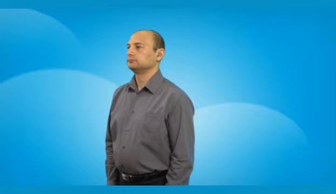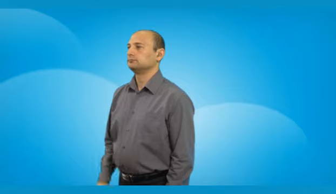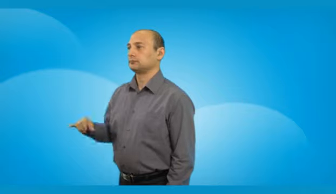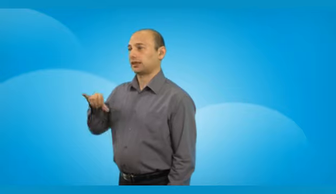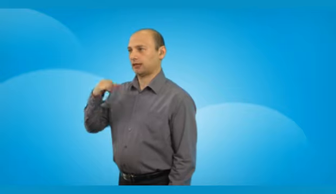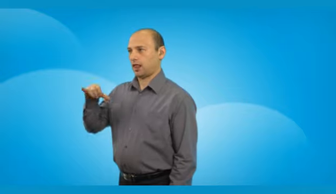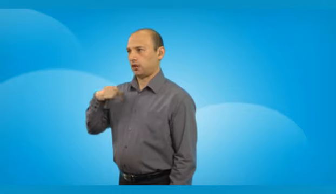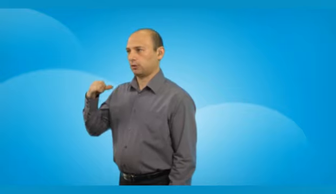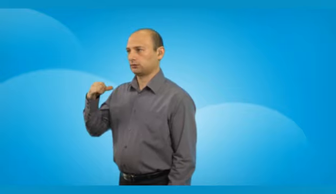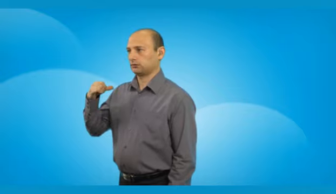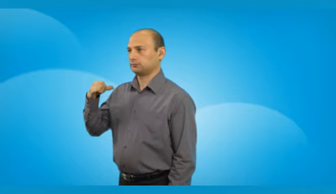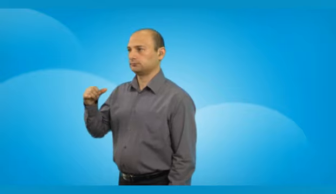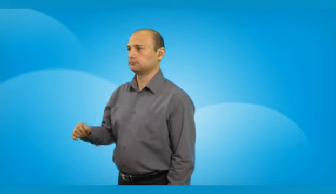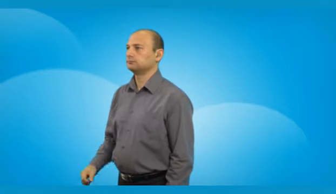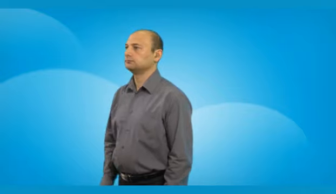Délelőtt